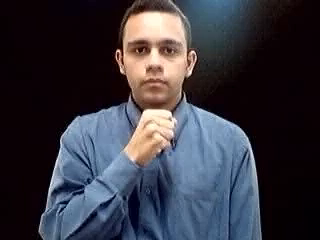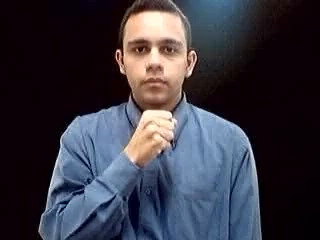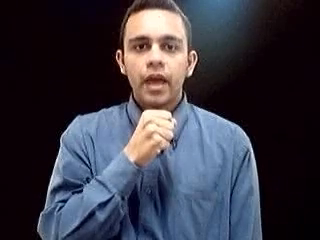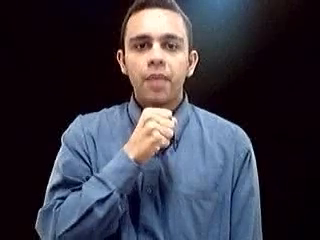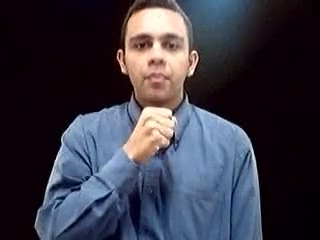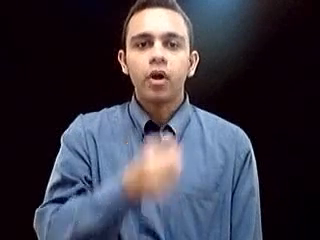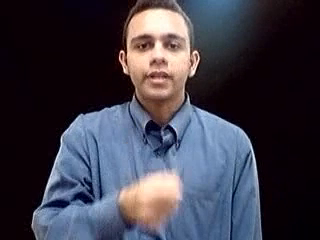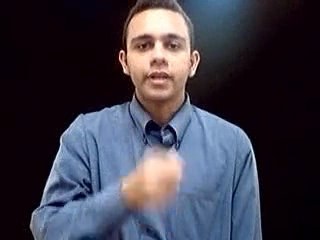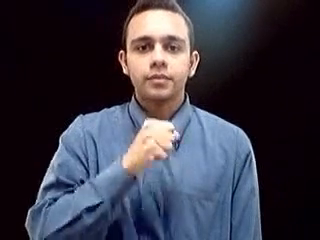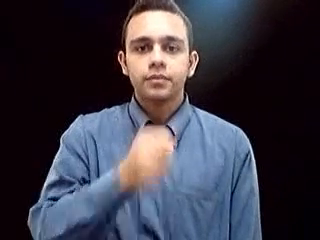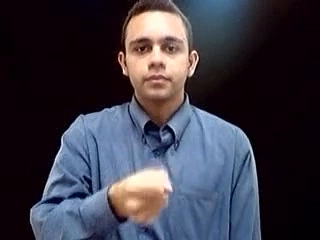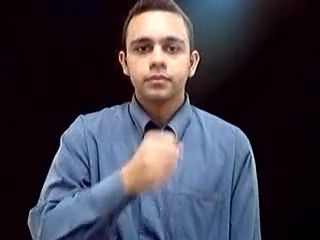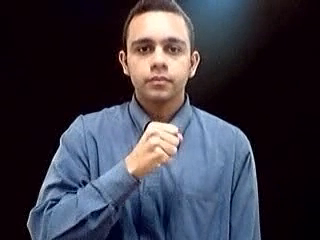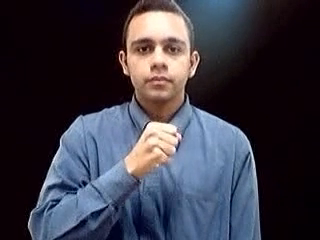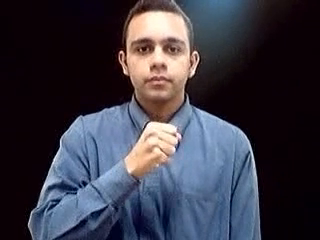reporter